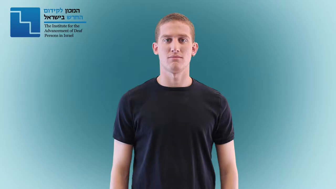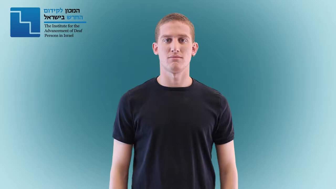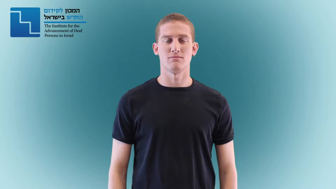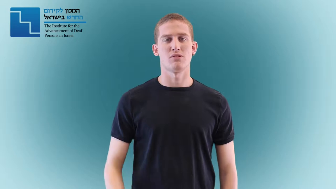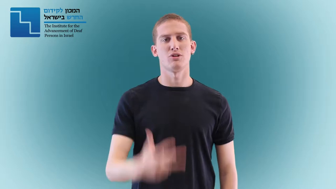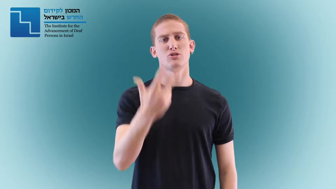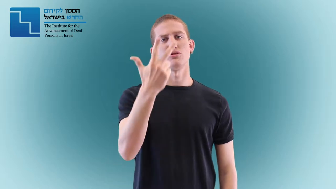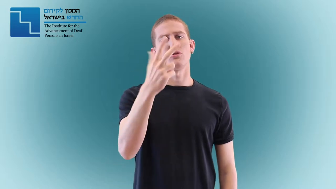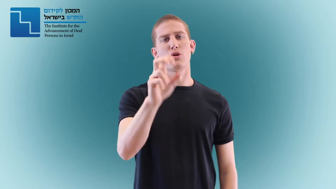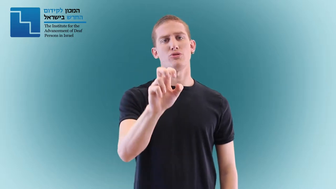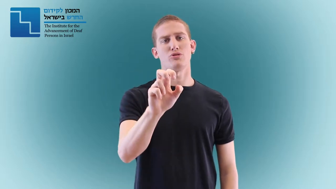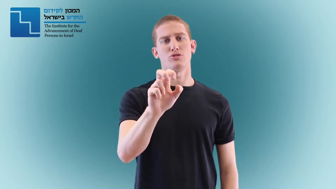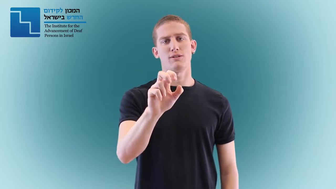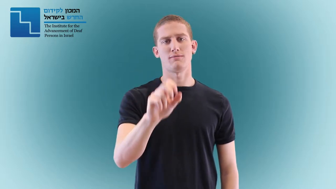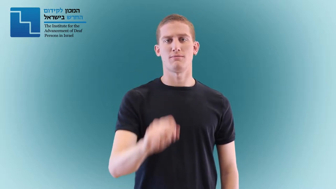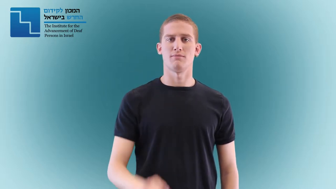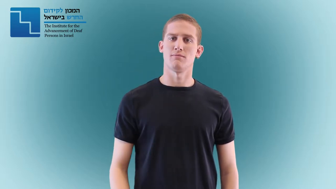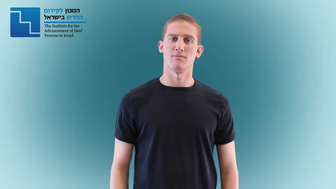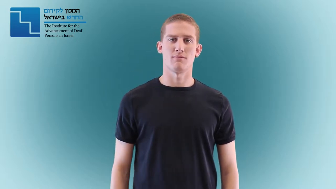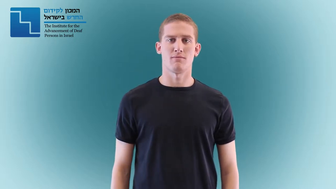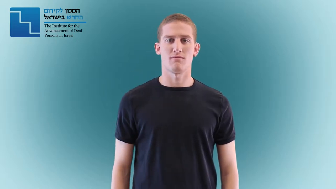שלושים